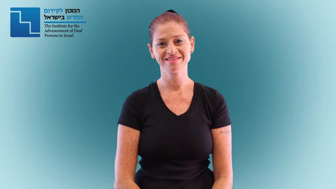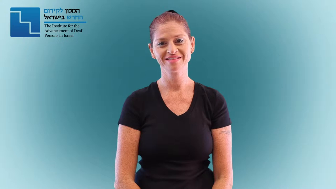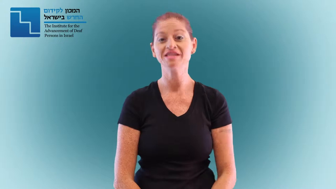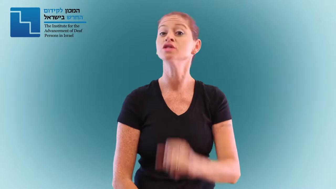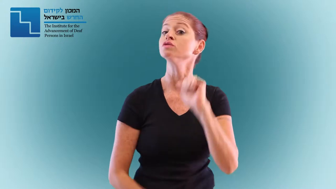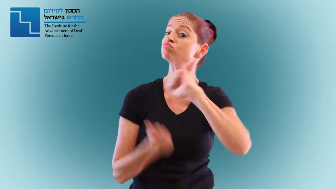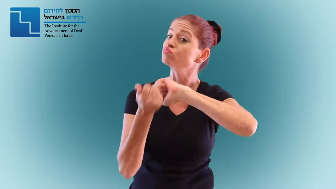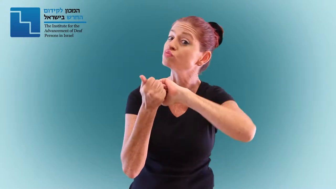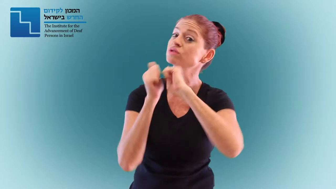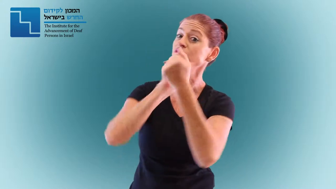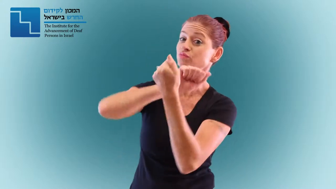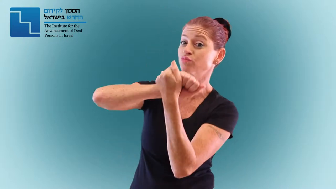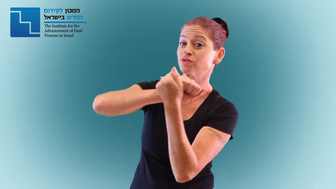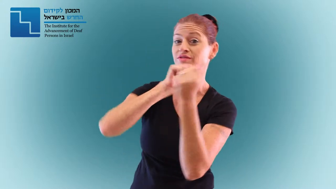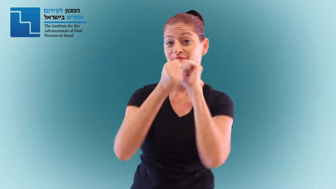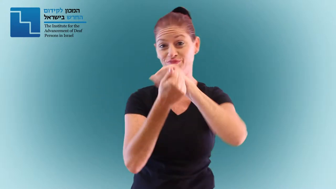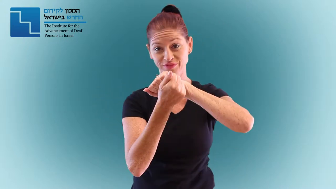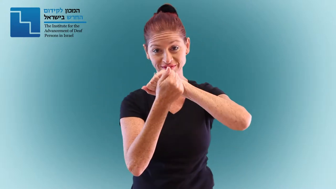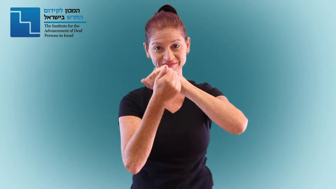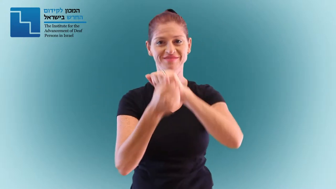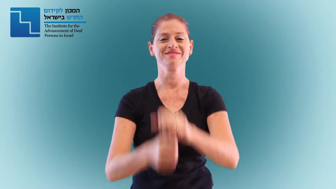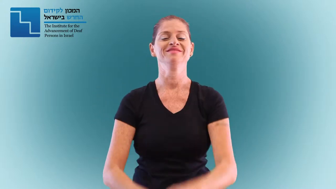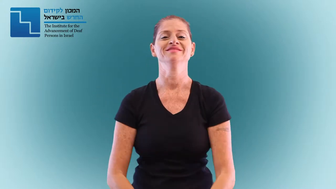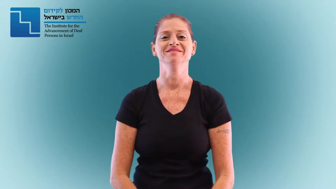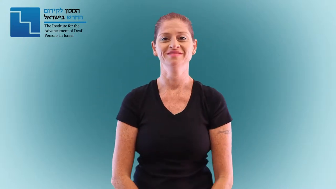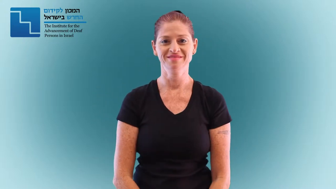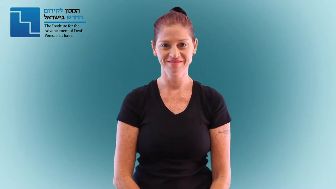נשיקה